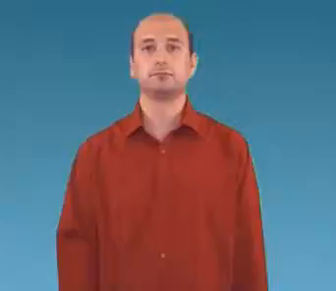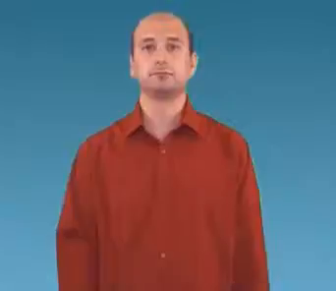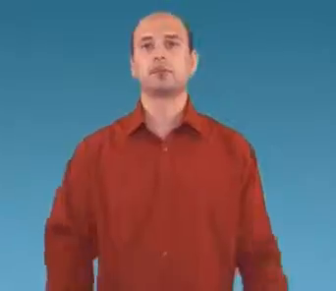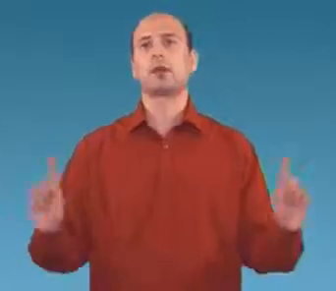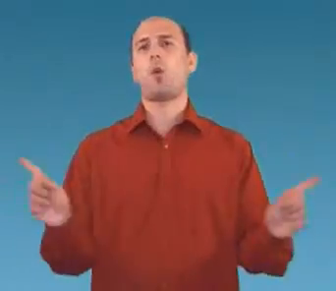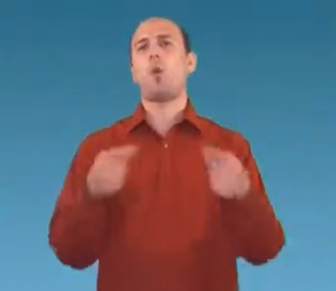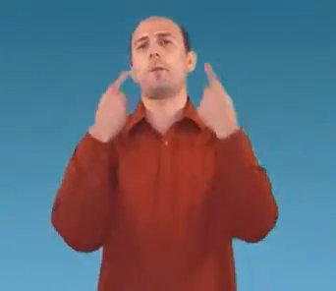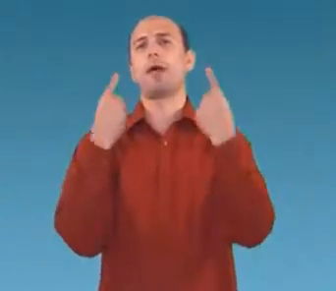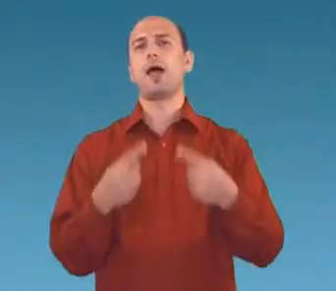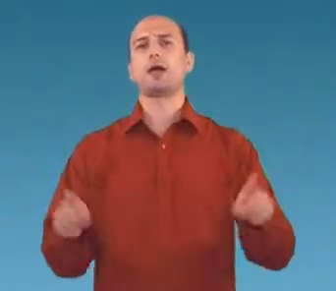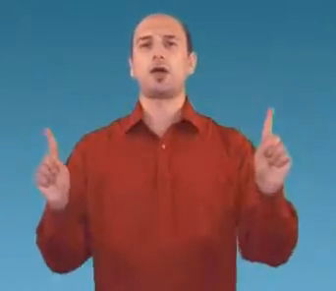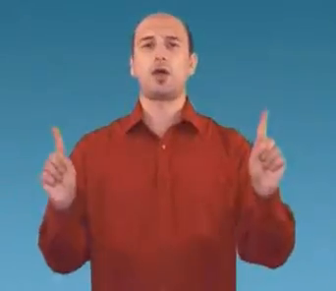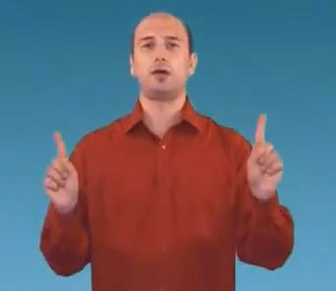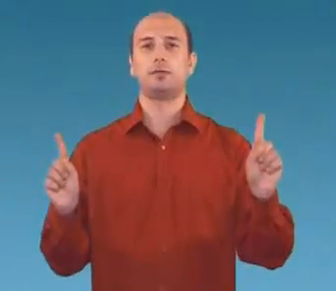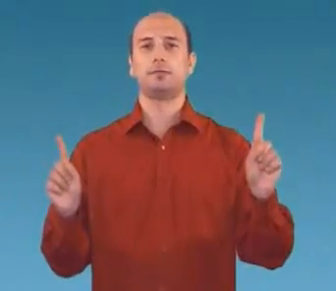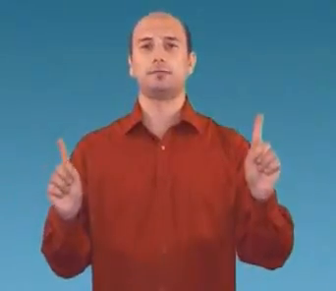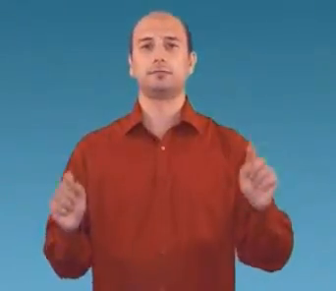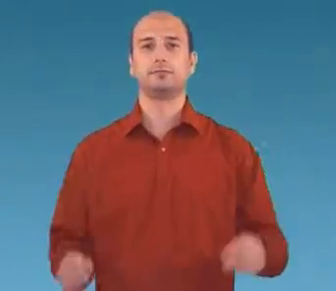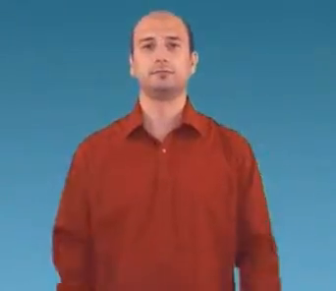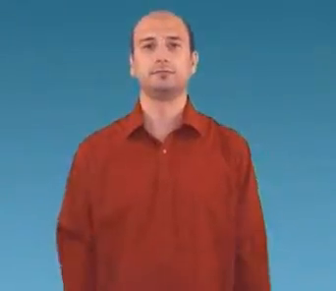Opera